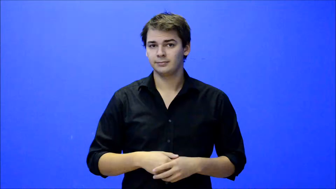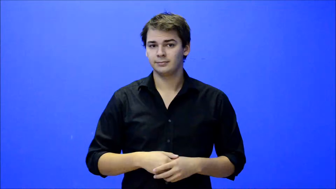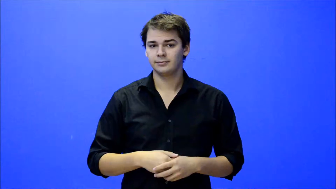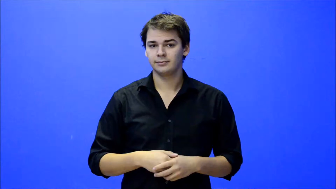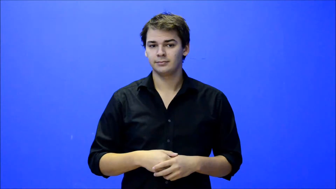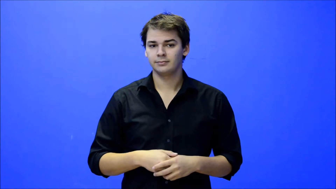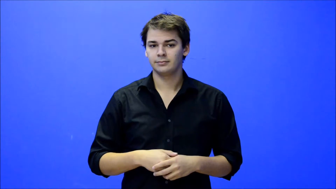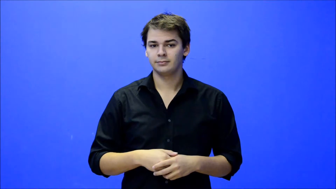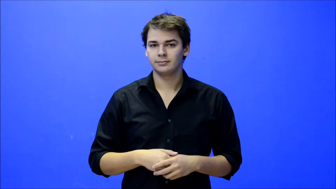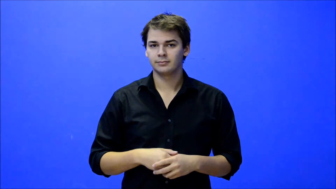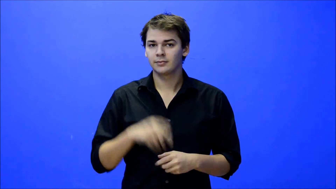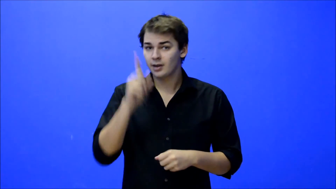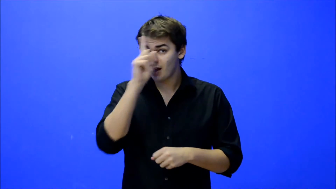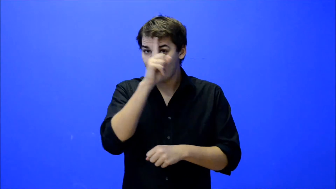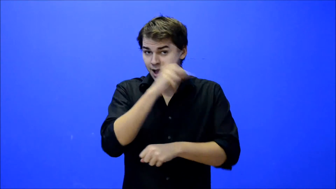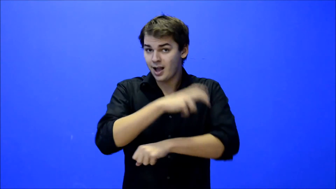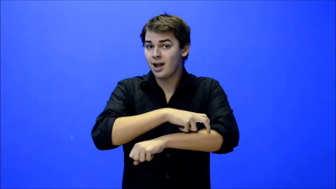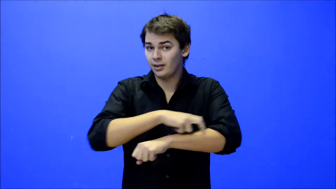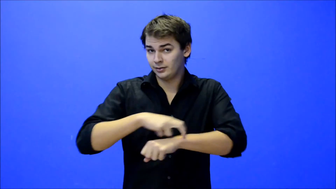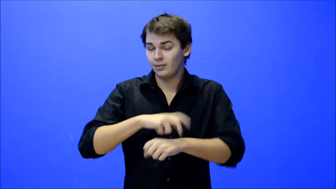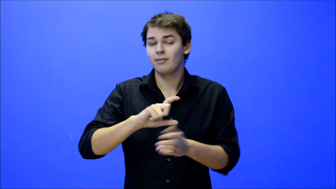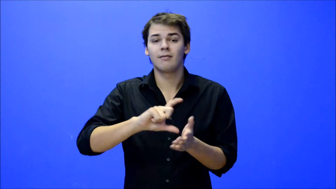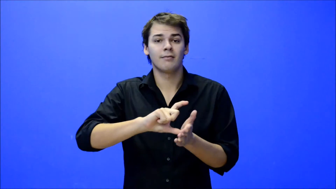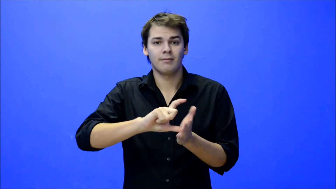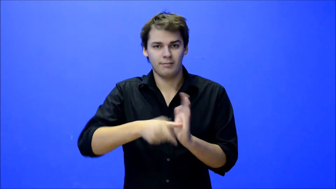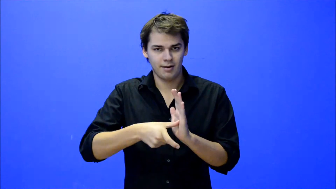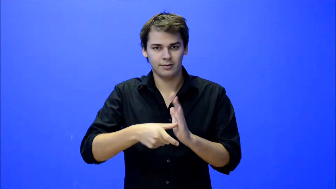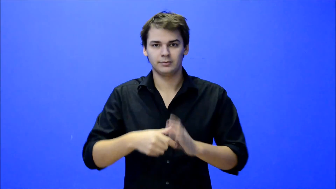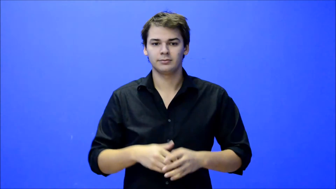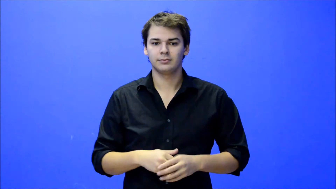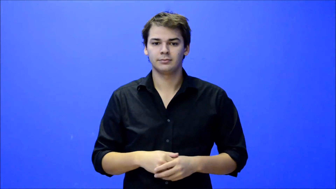Královéhradecký kraj